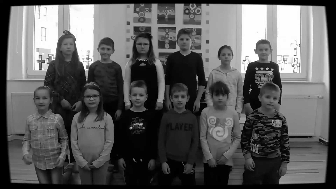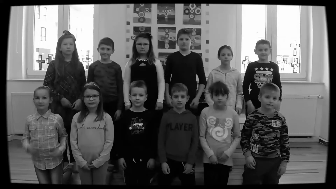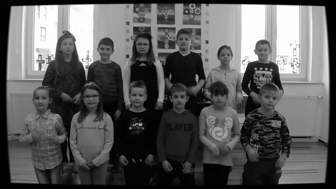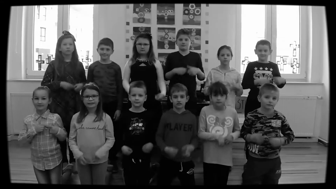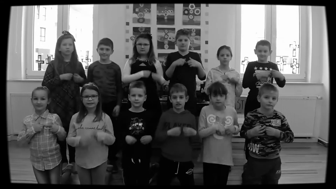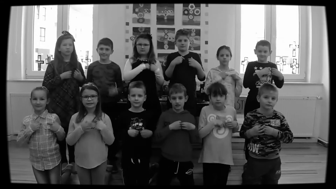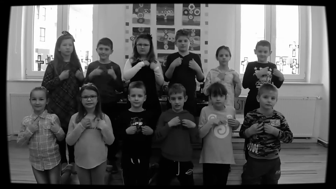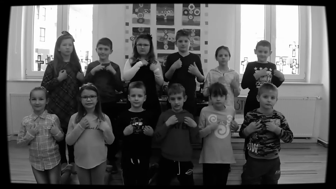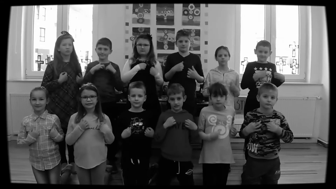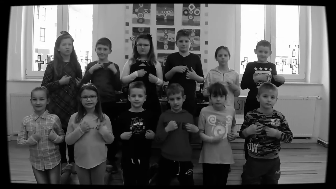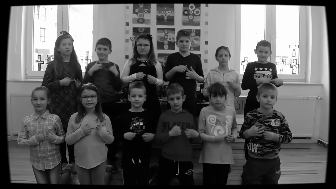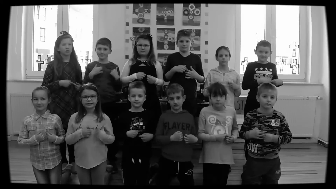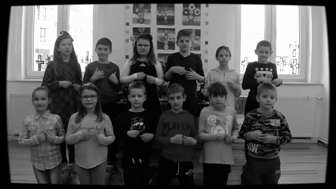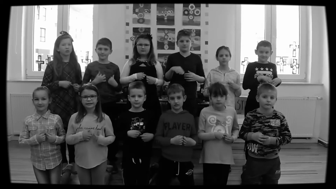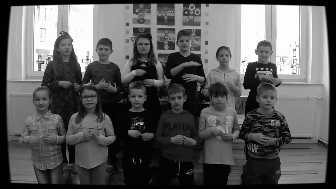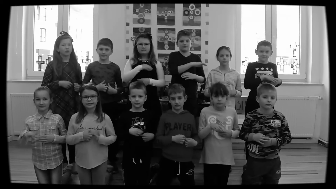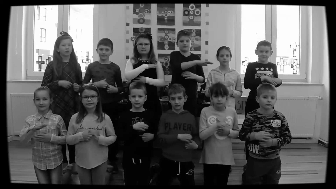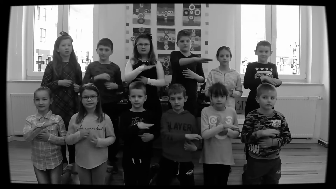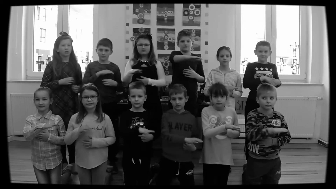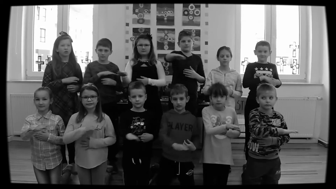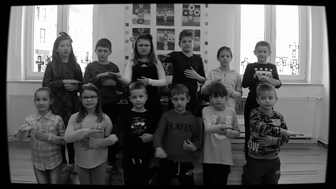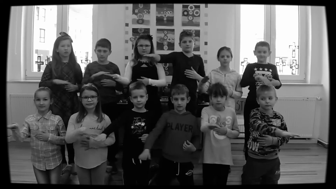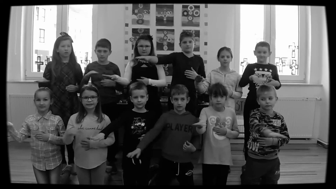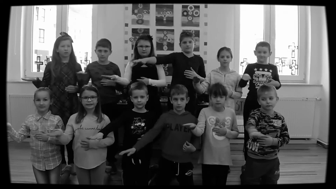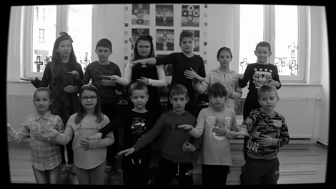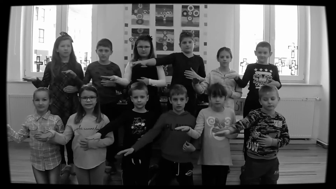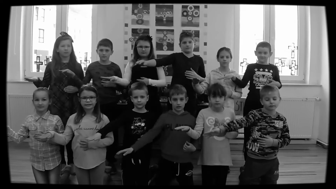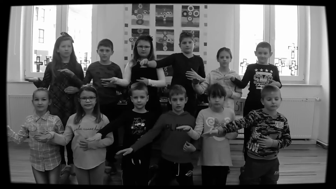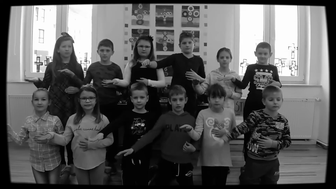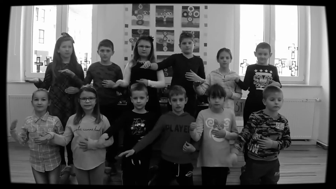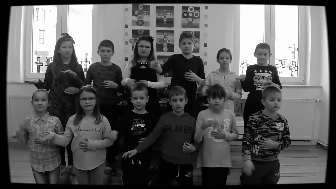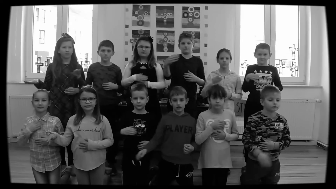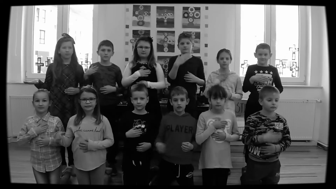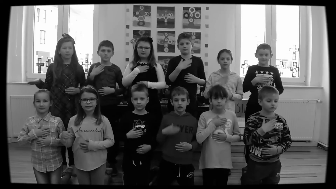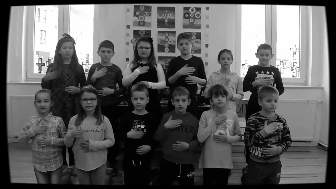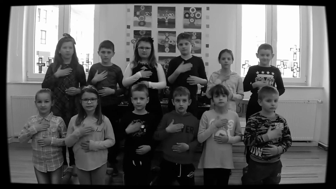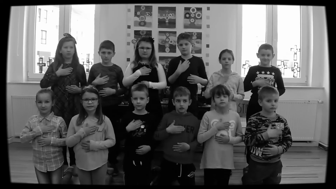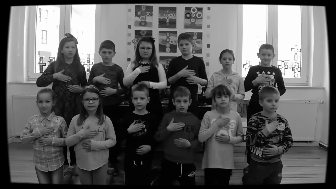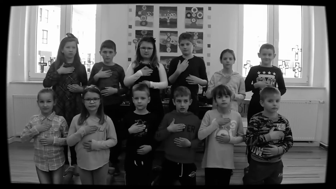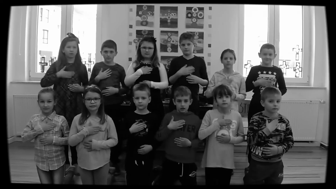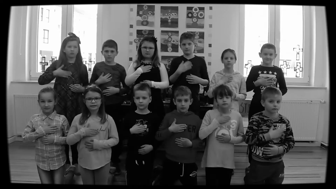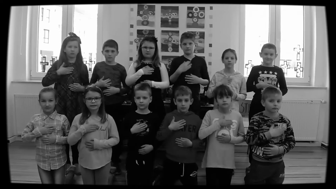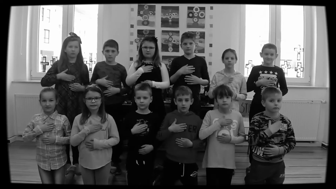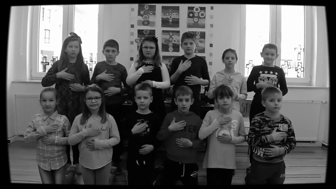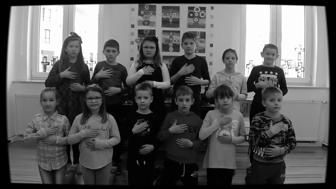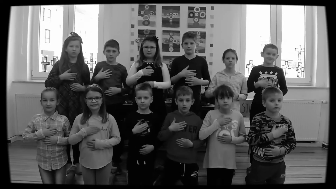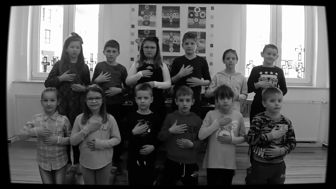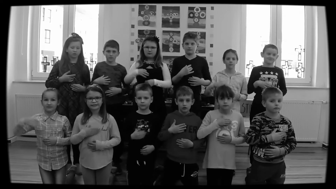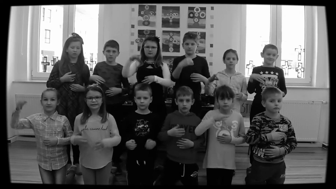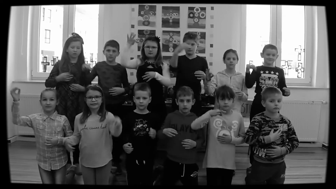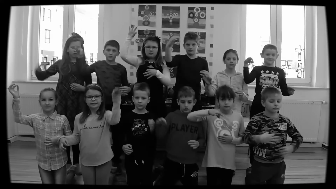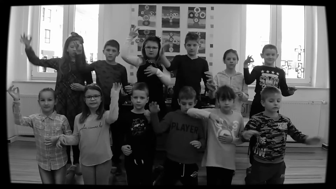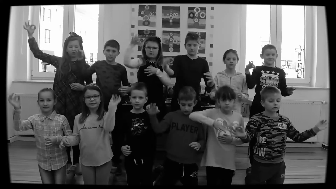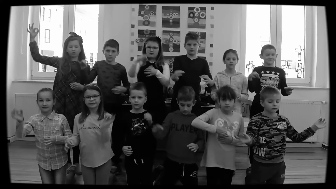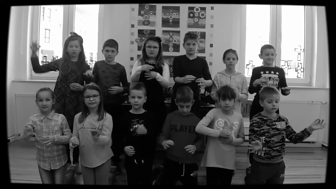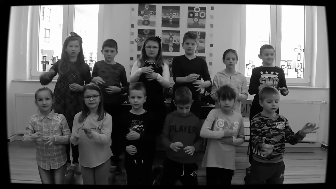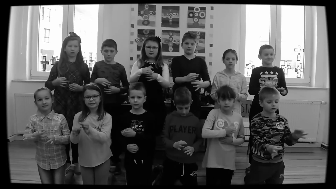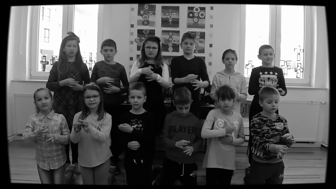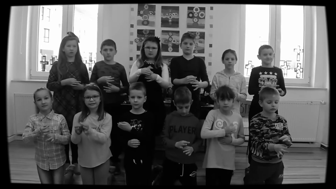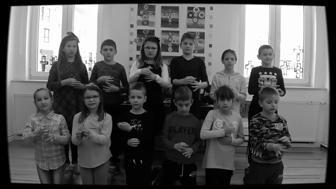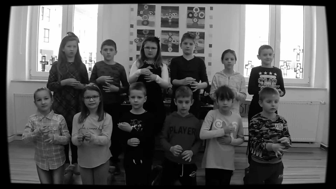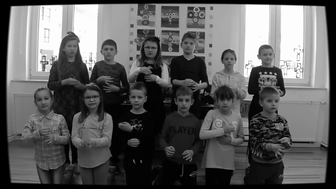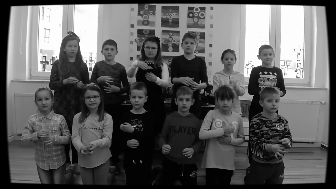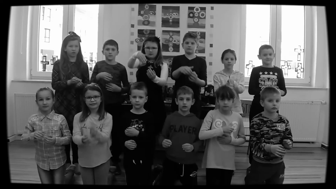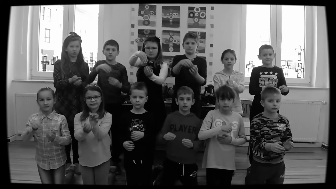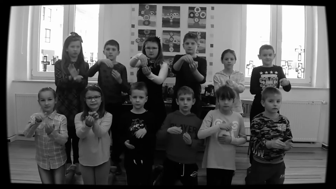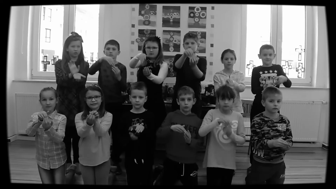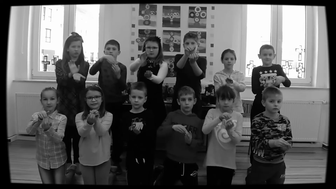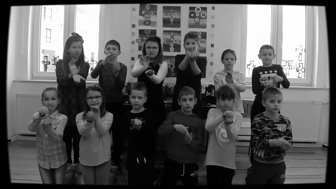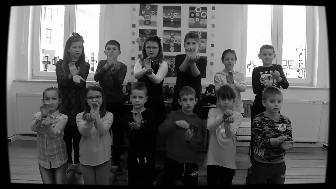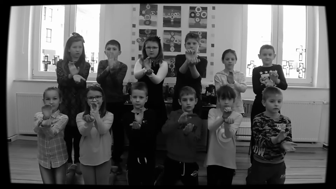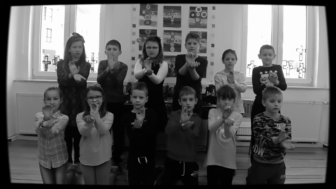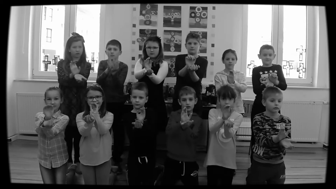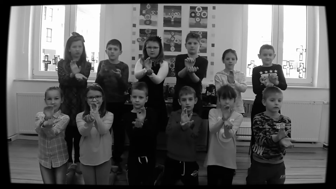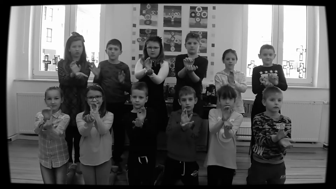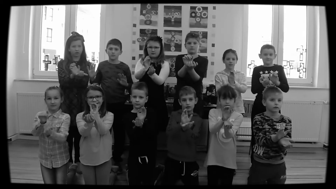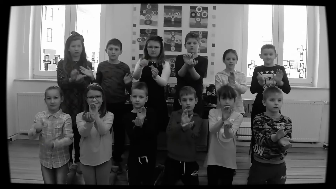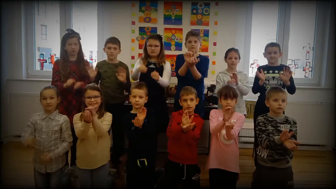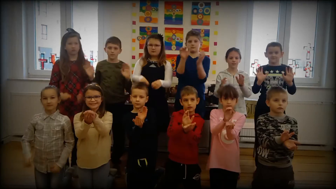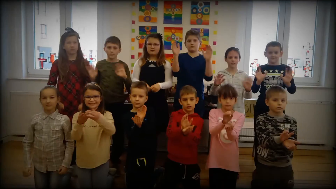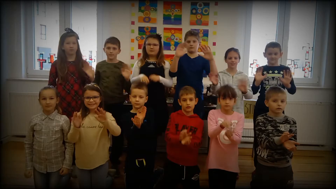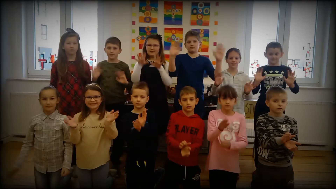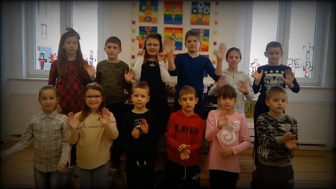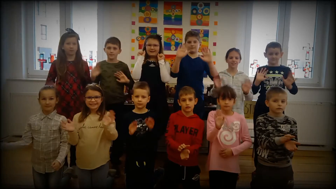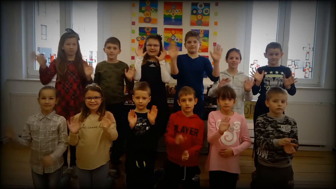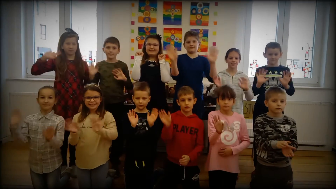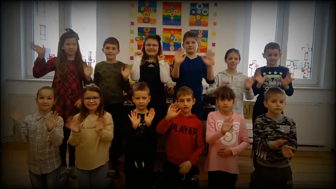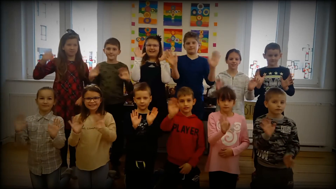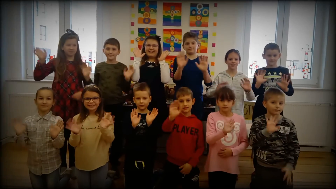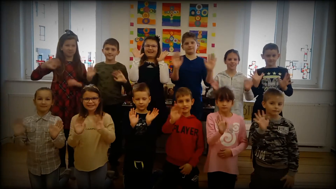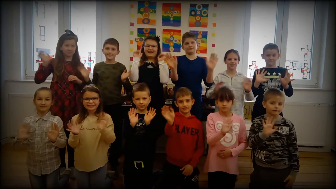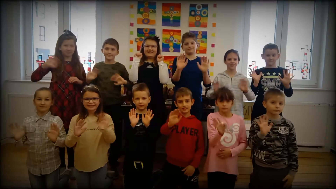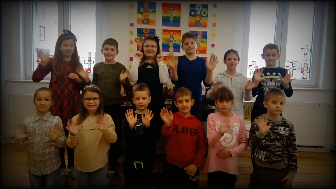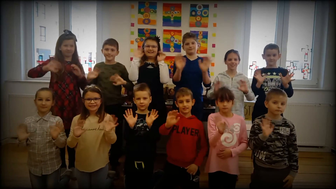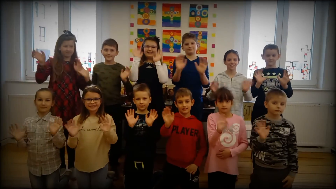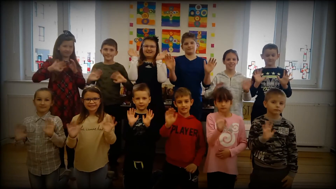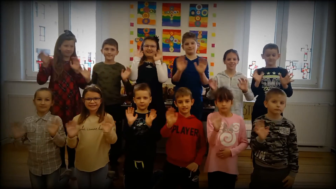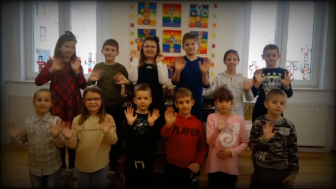Sretan Uskrs